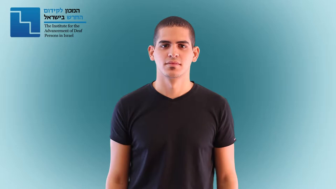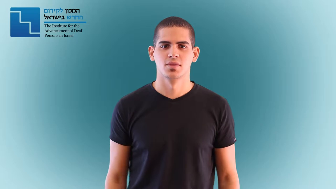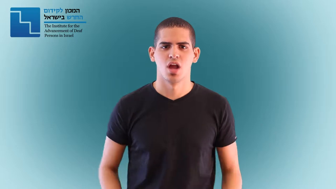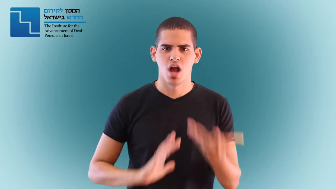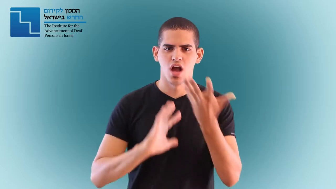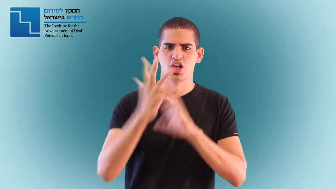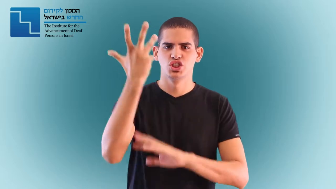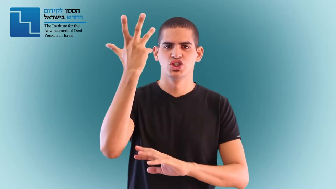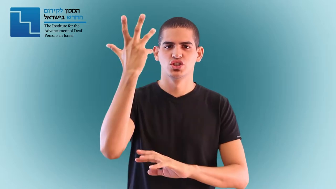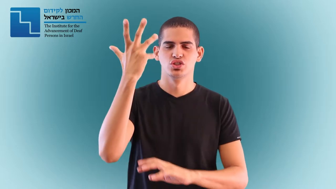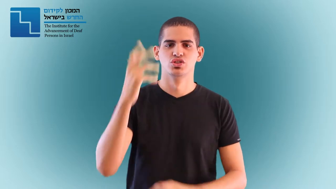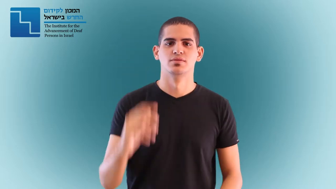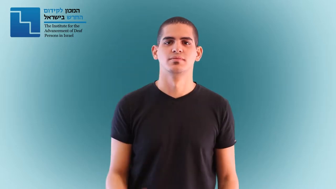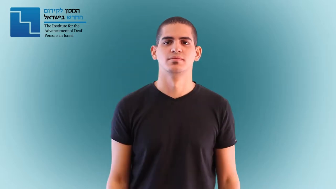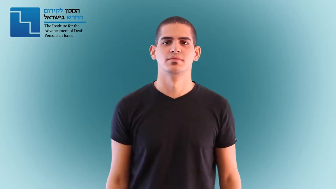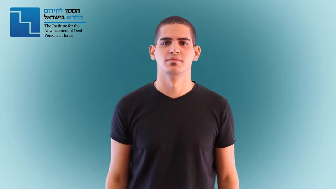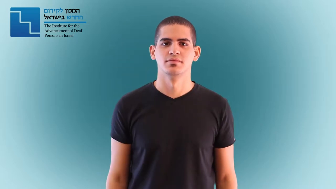אש